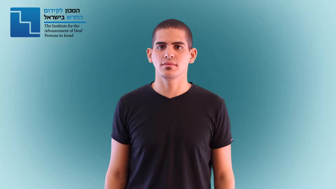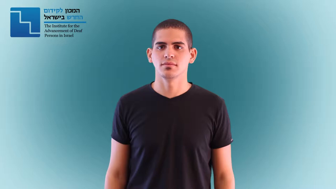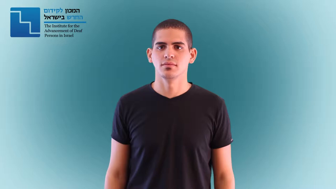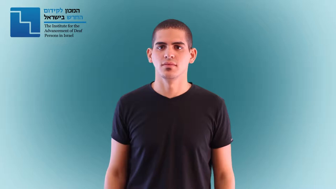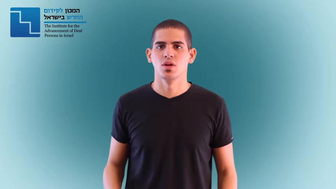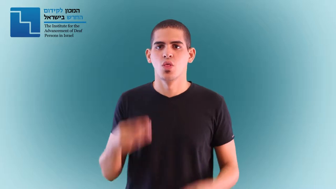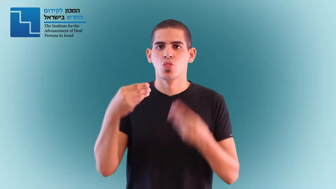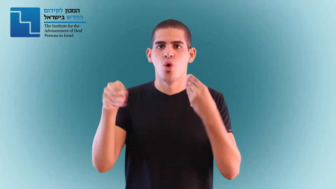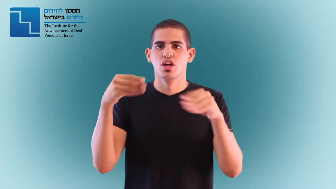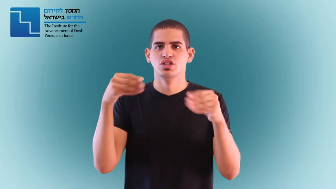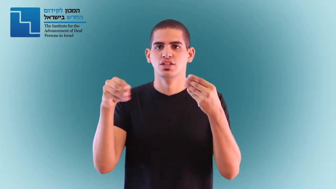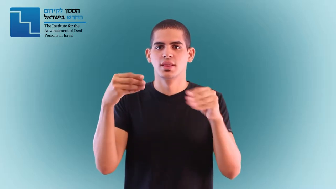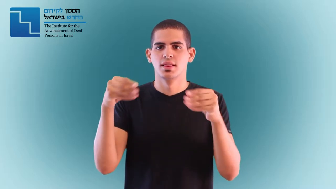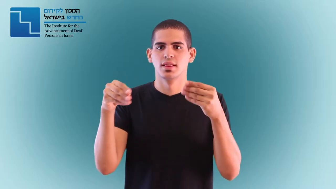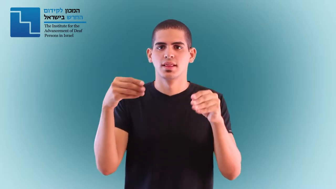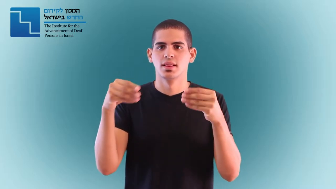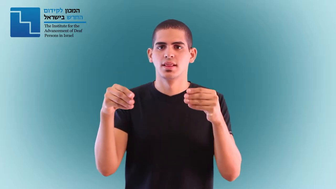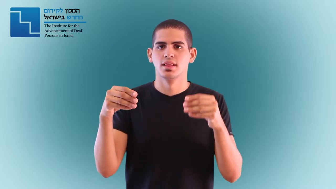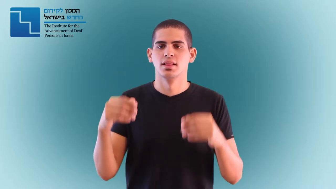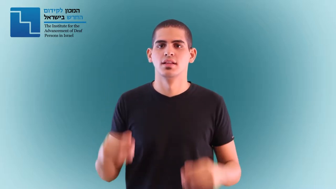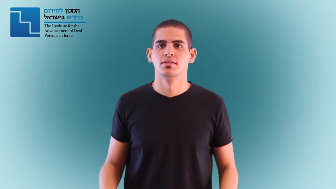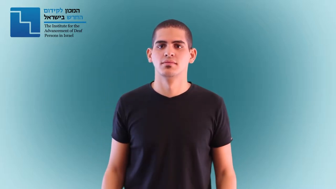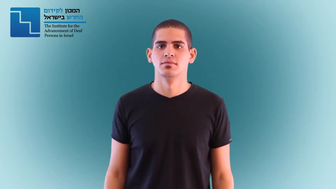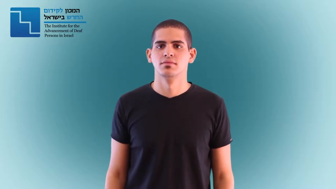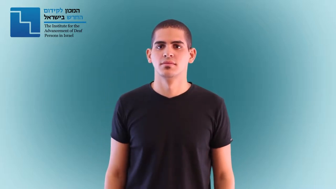נחושת